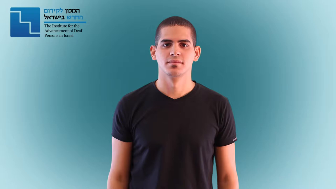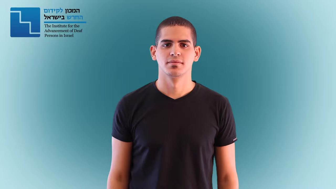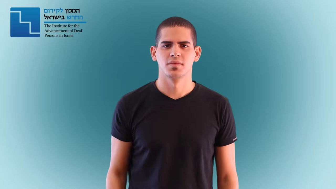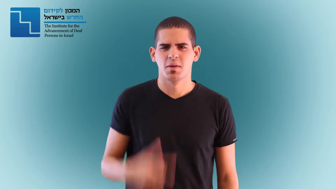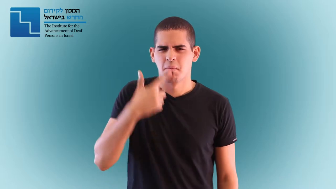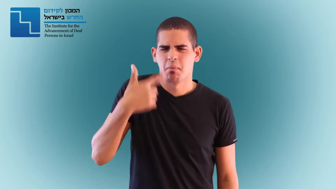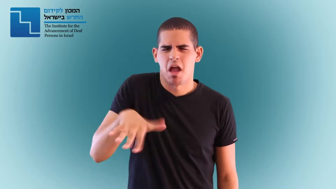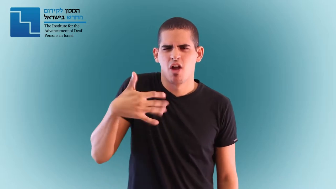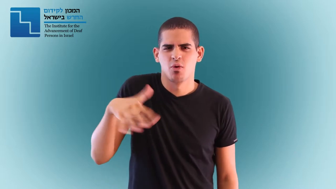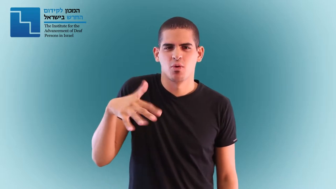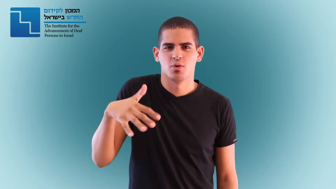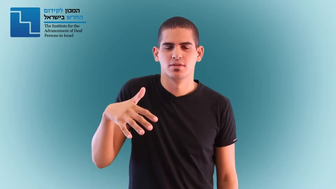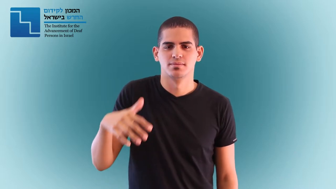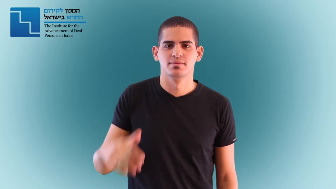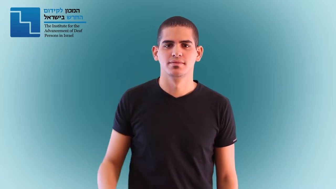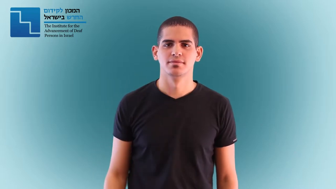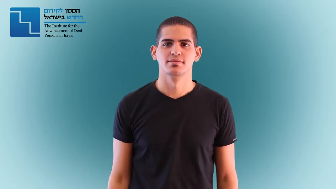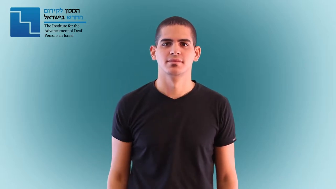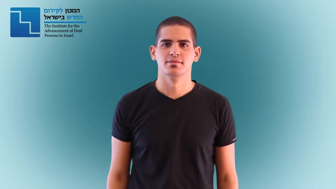מרור